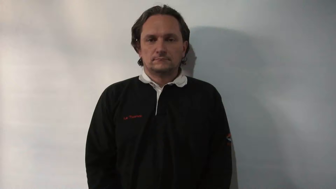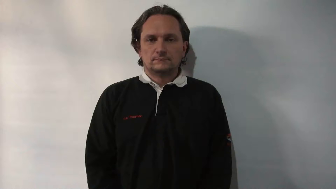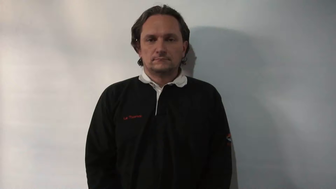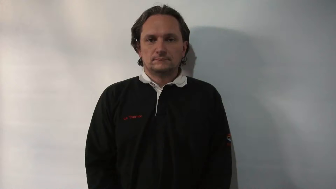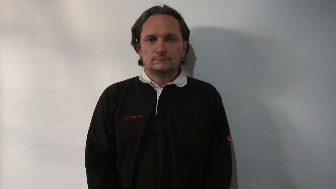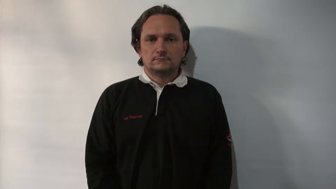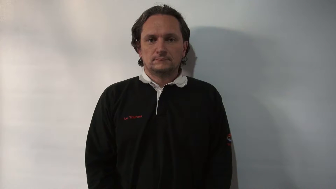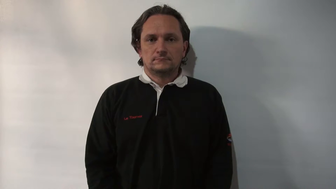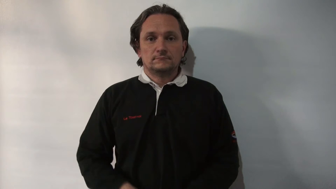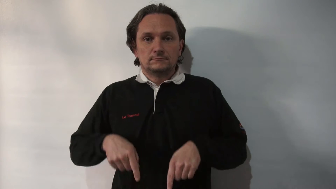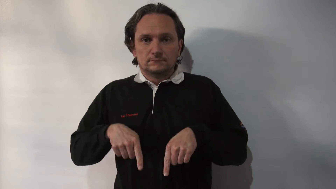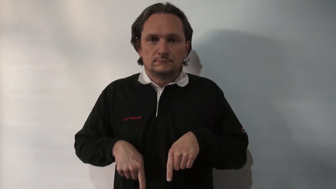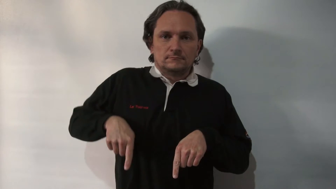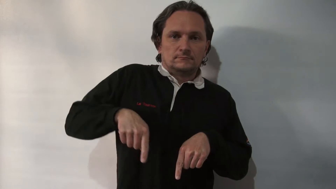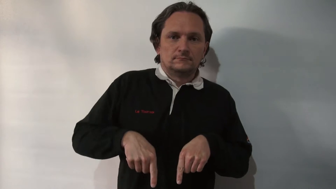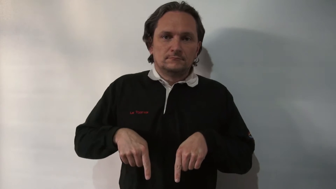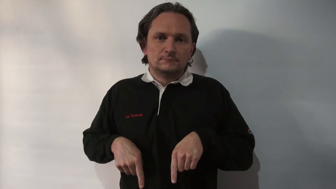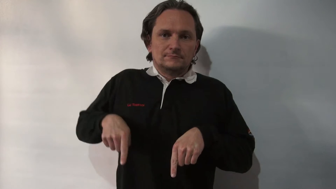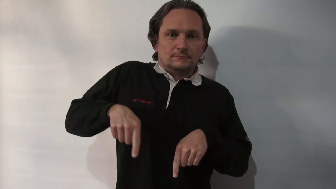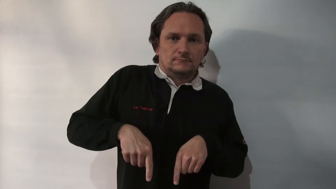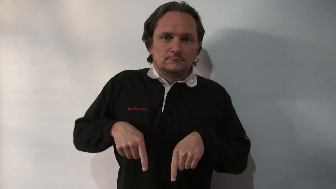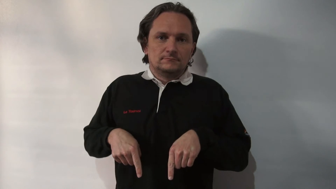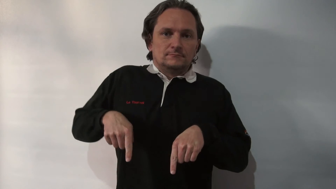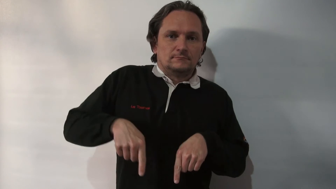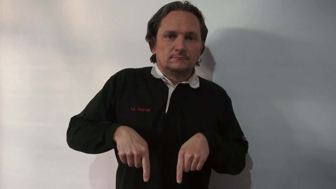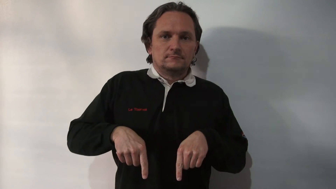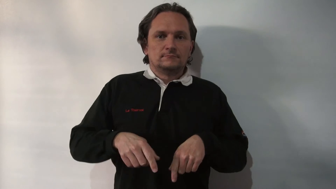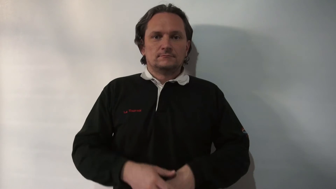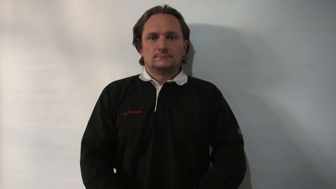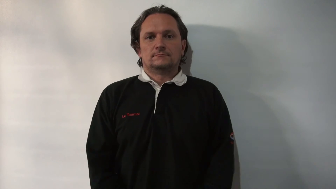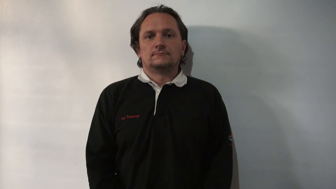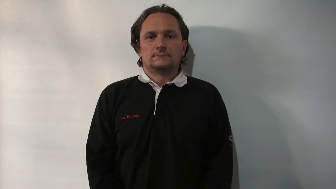Boiter